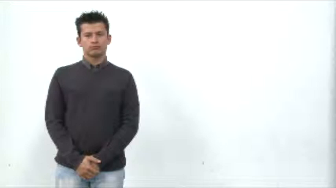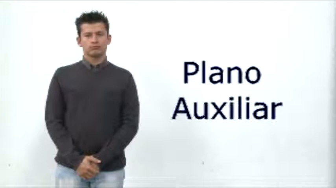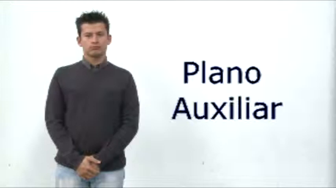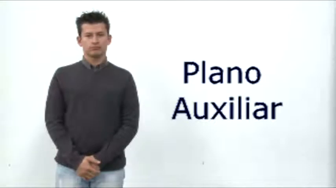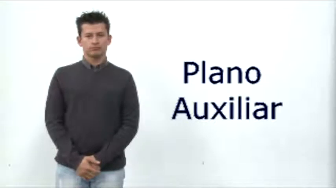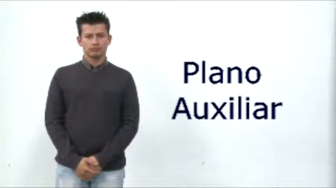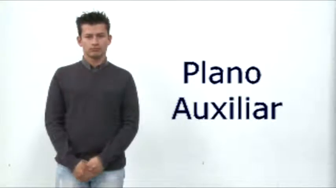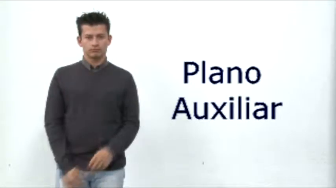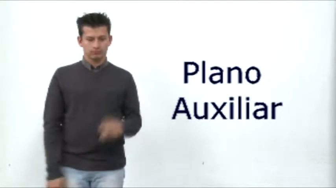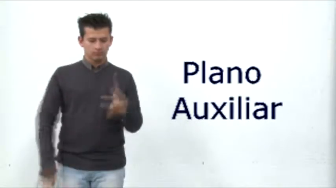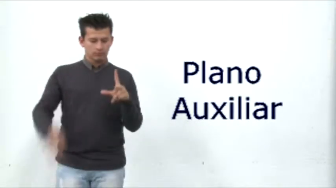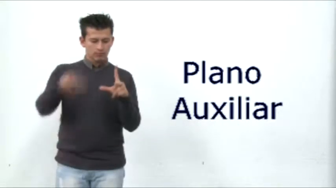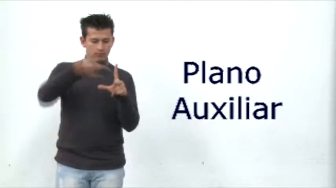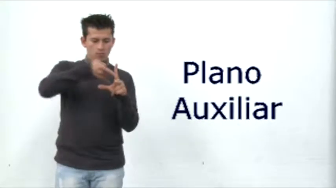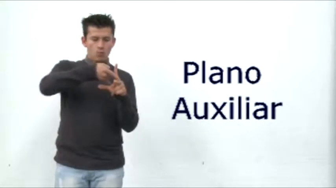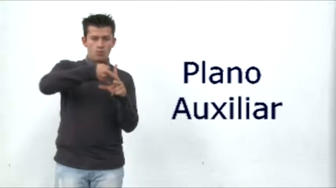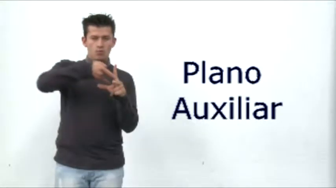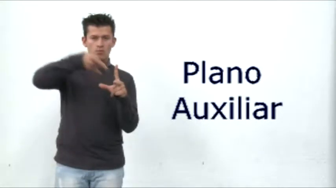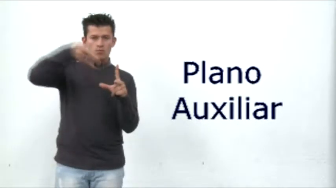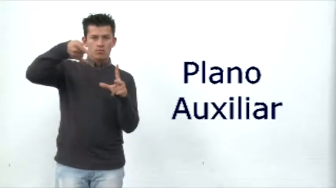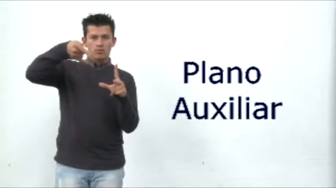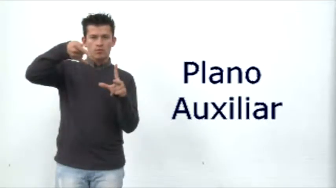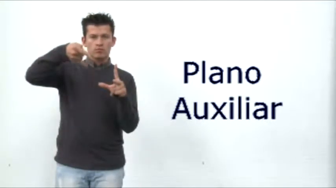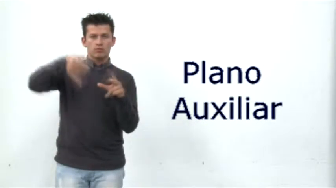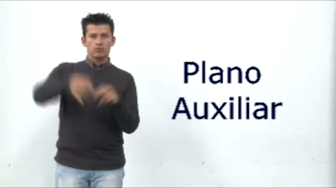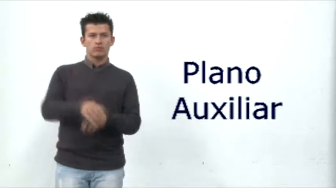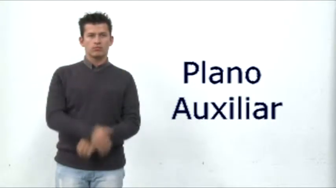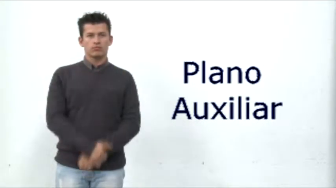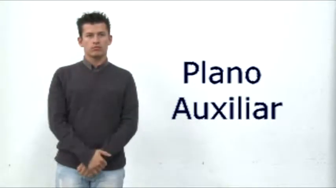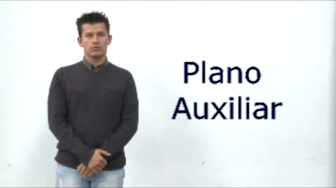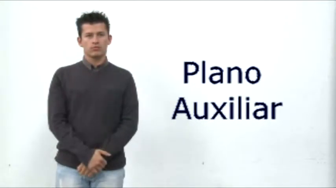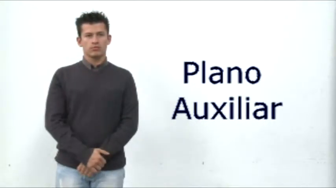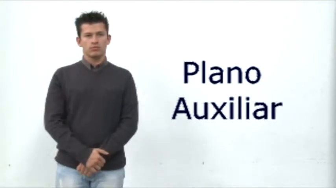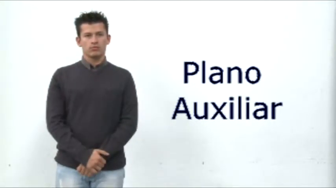Plano Auxiliar